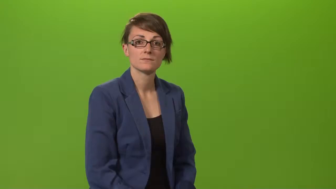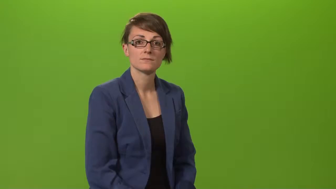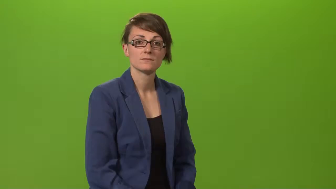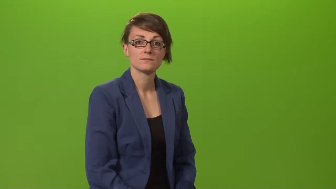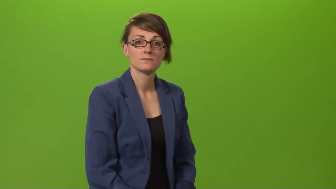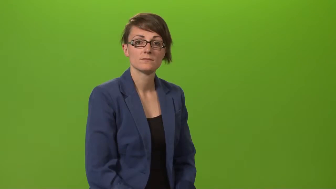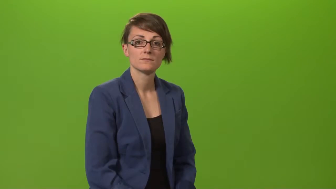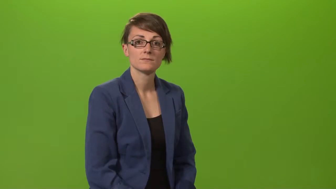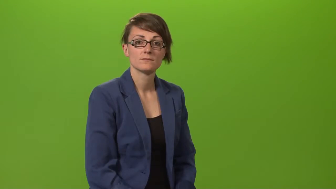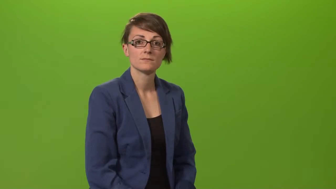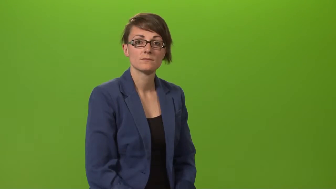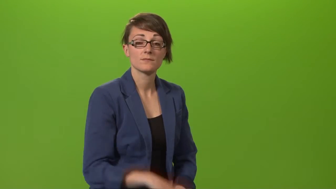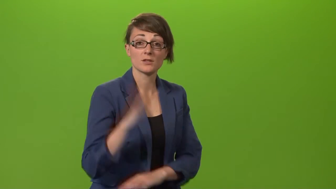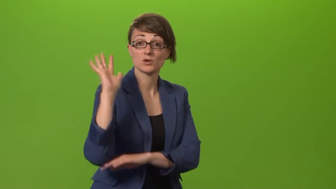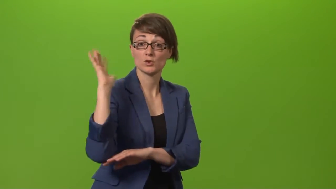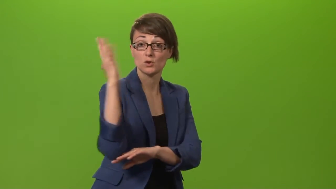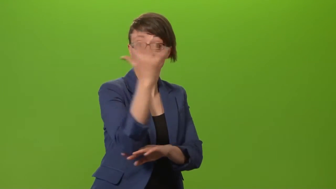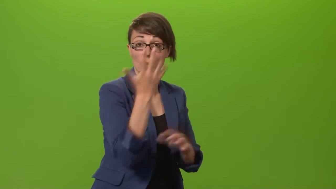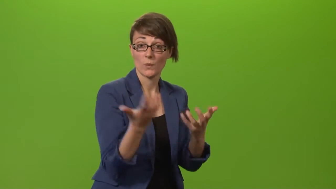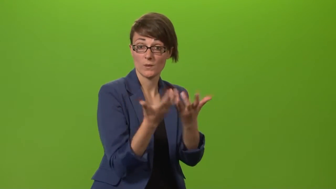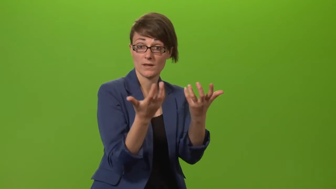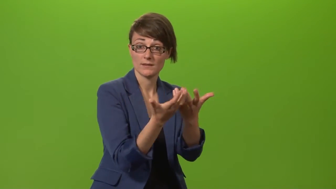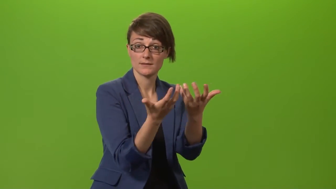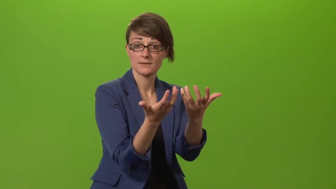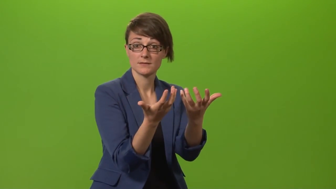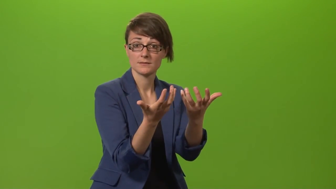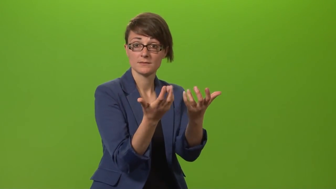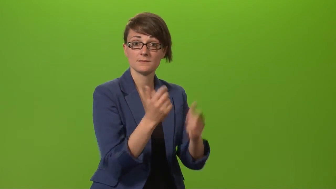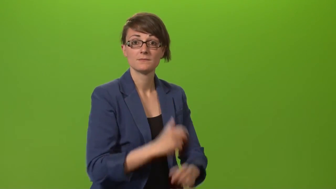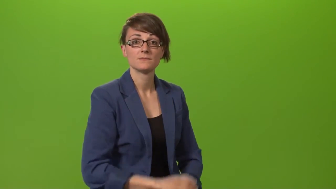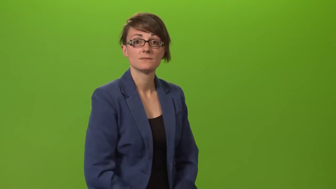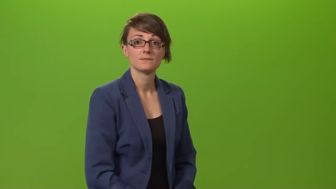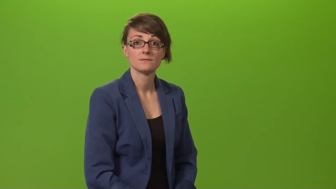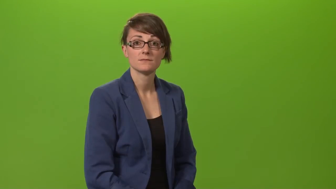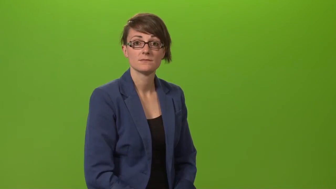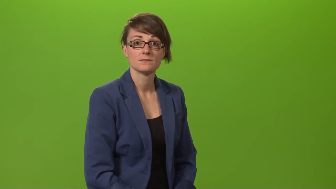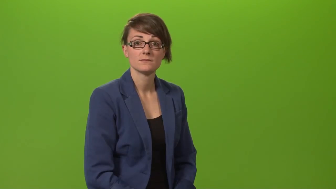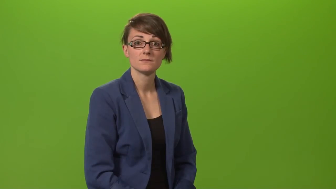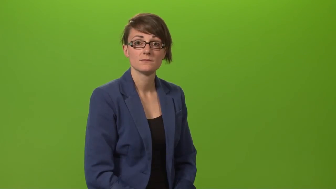Skógrækt